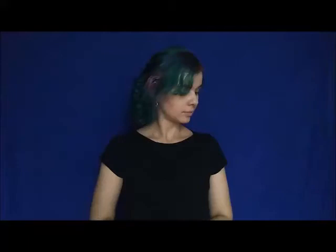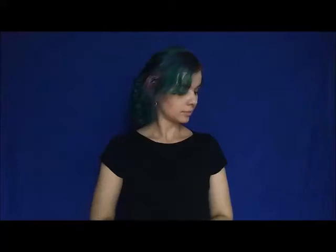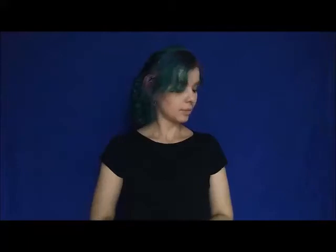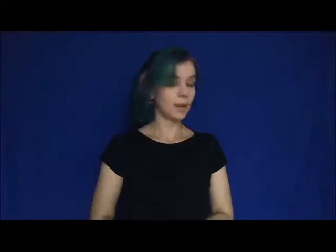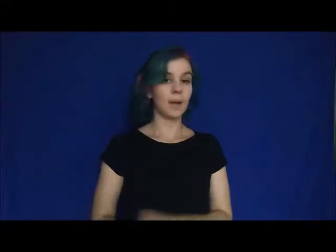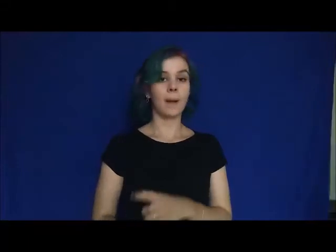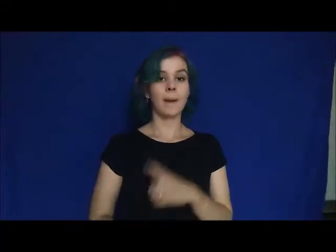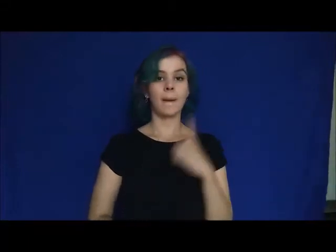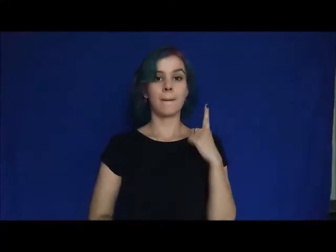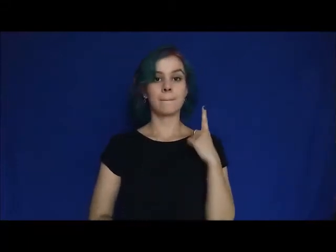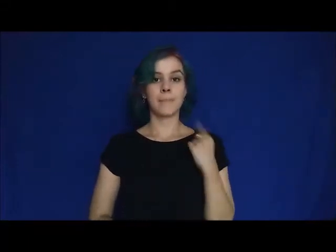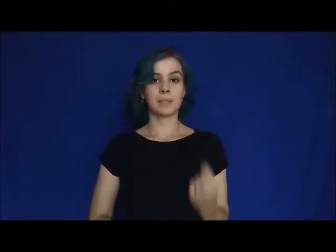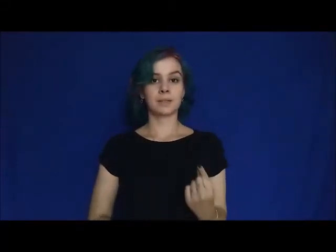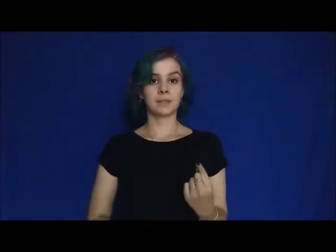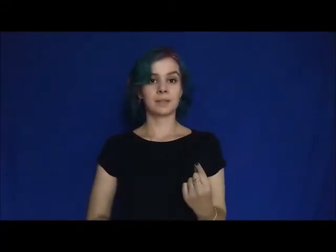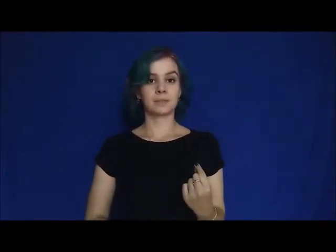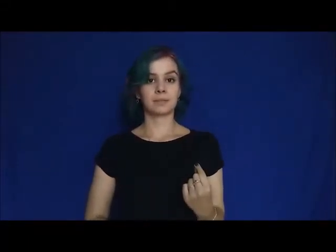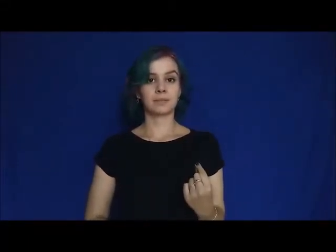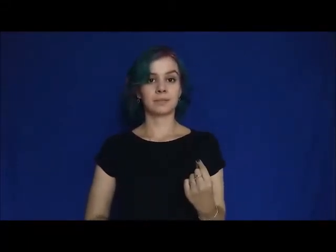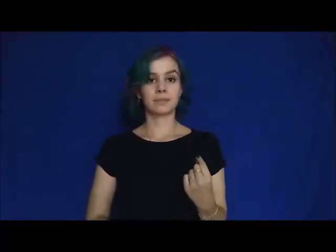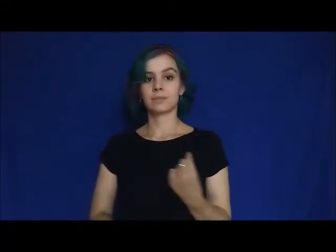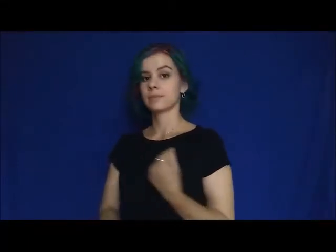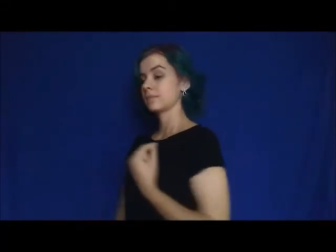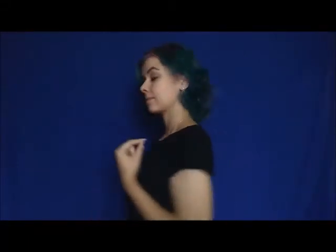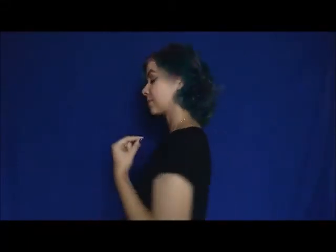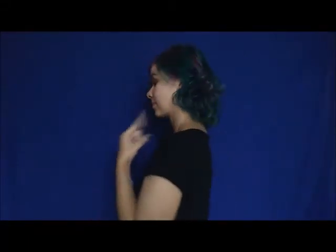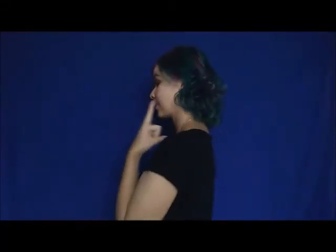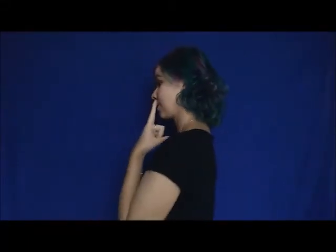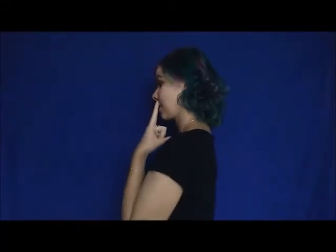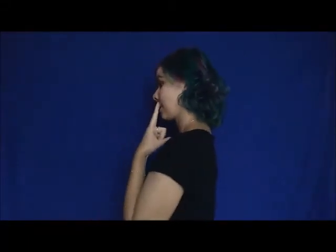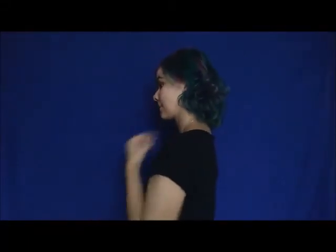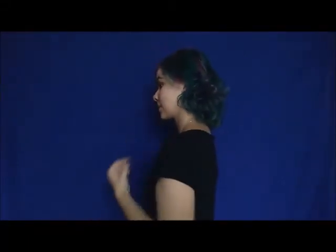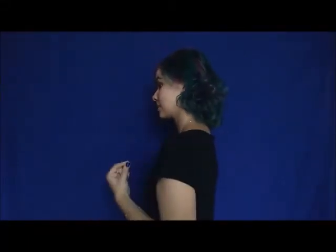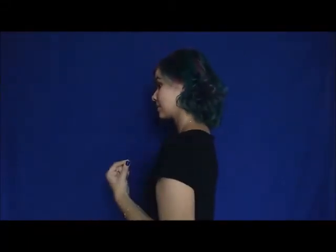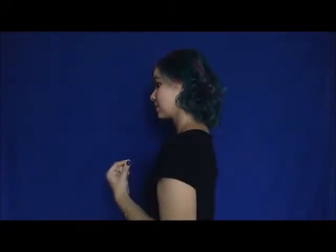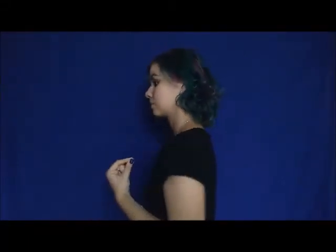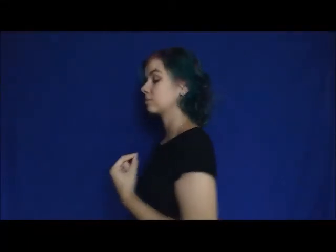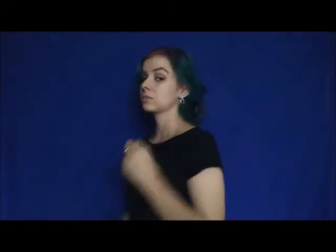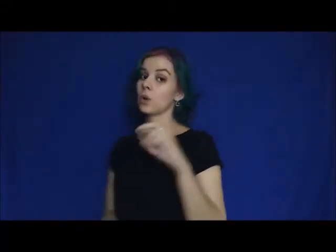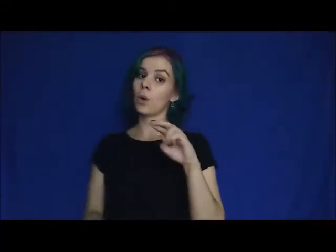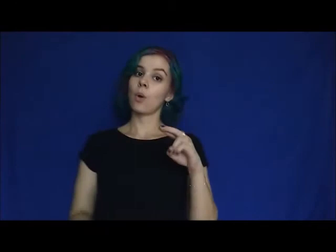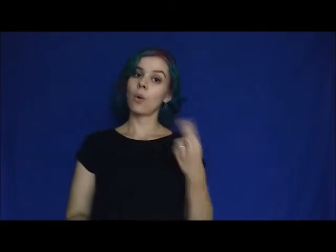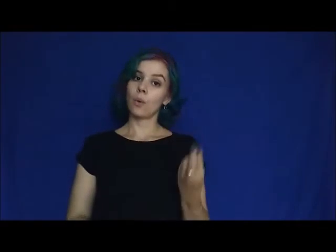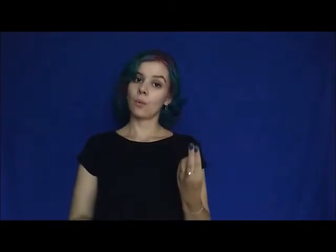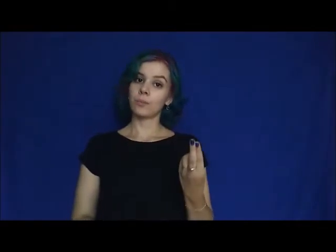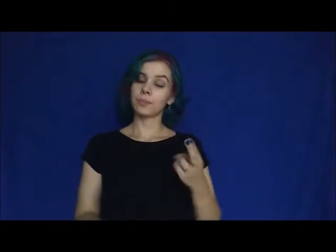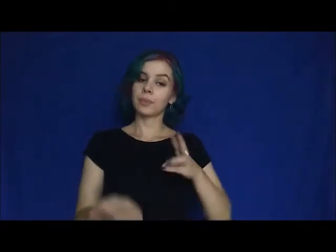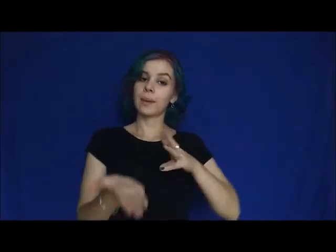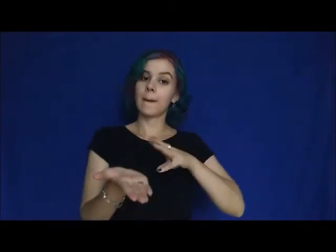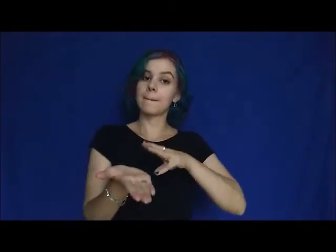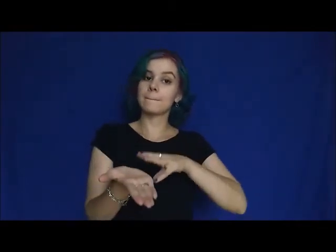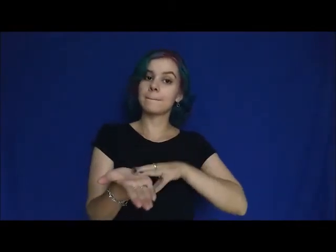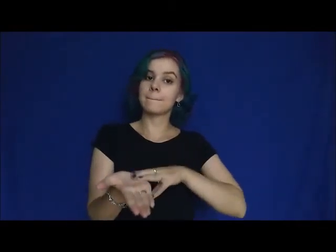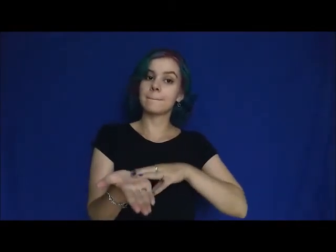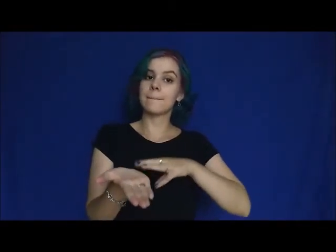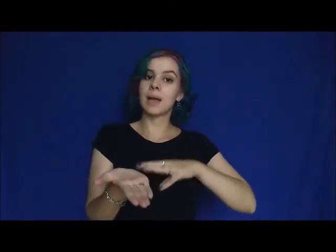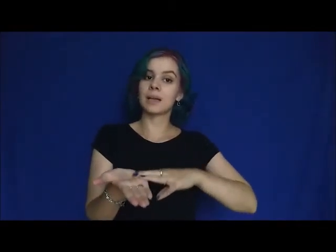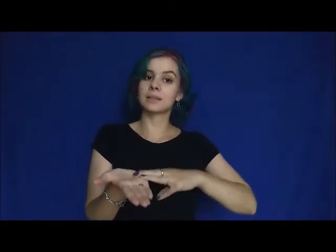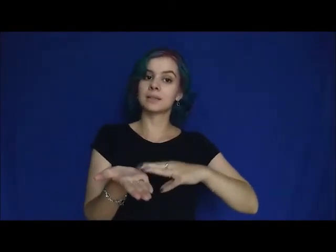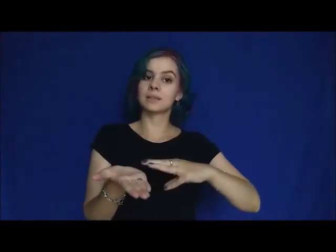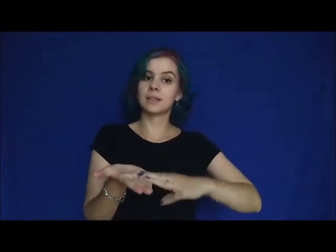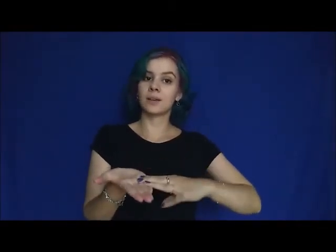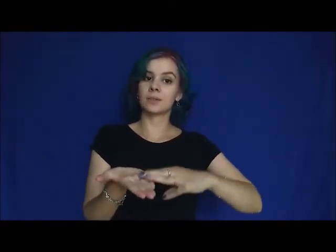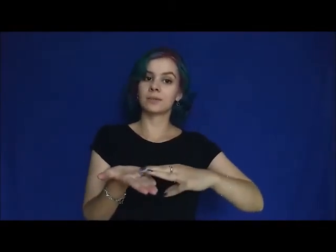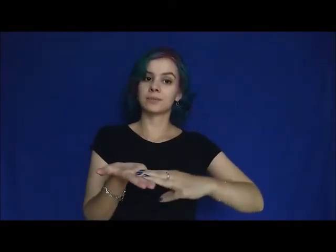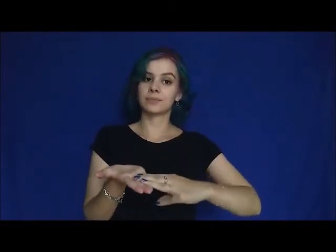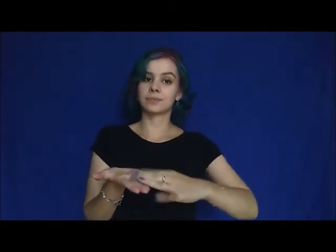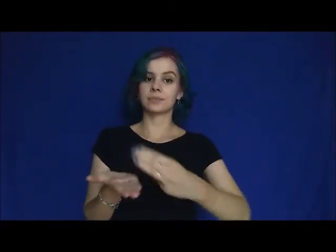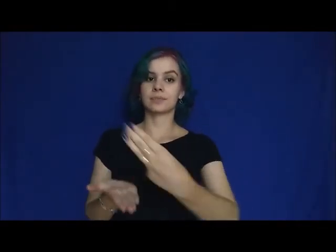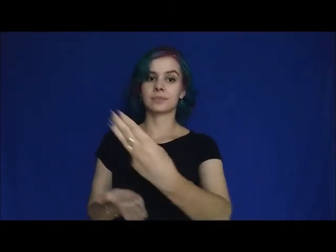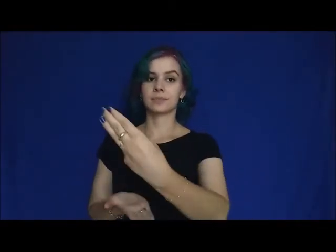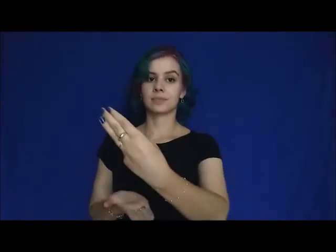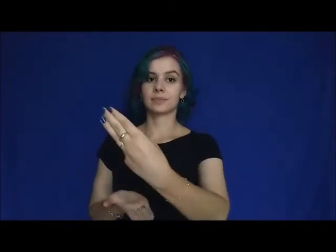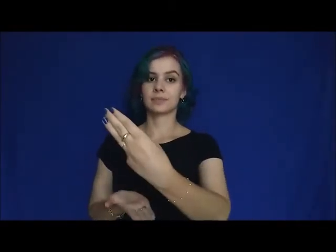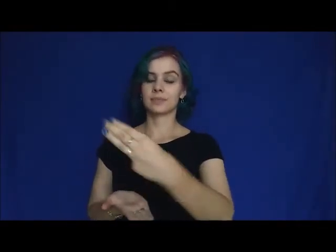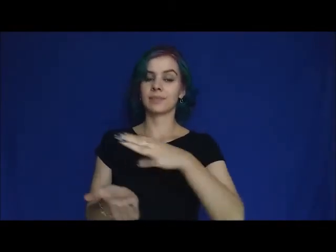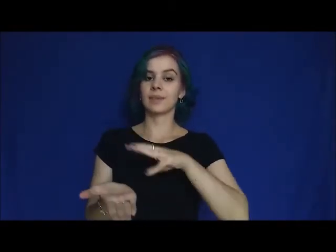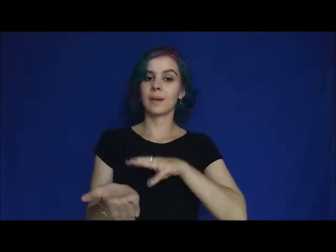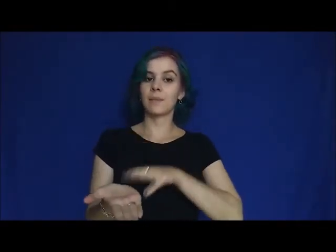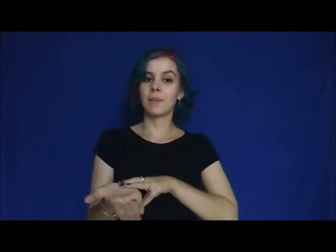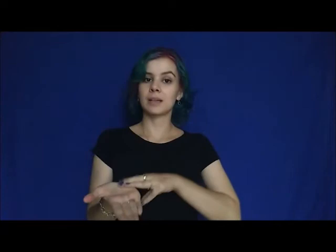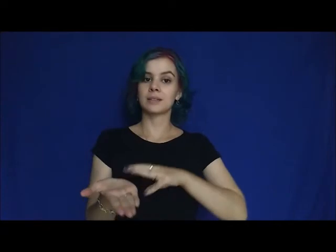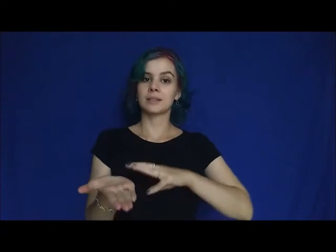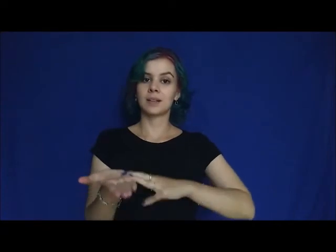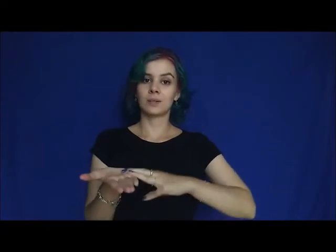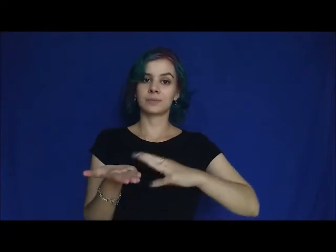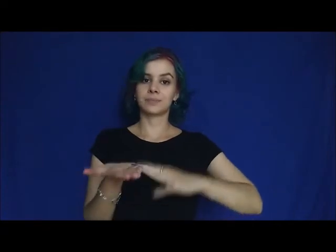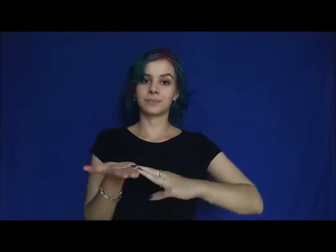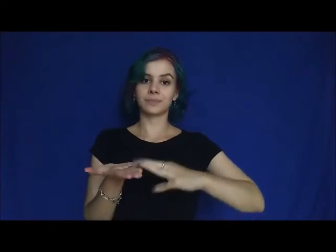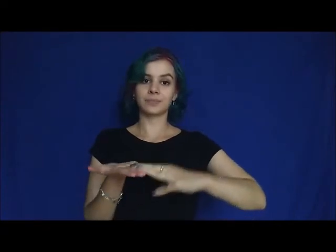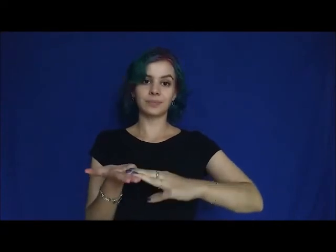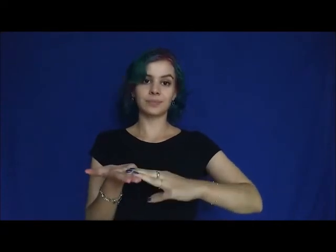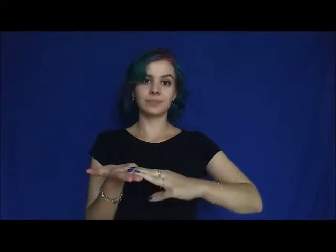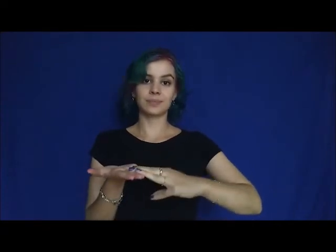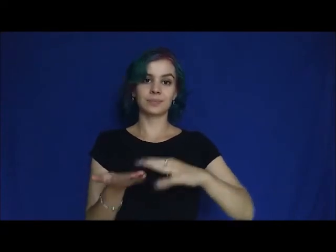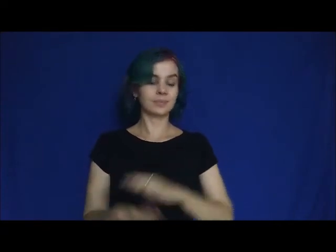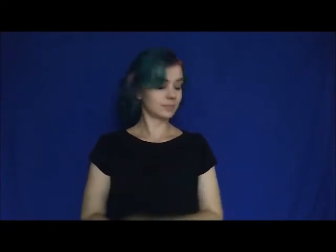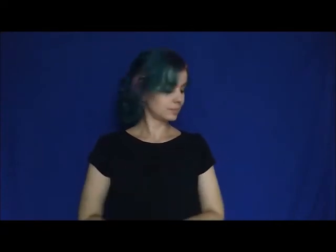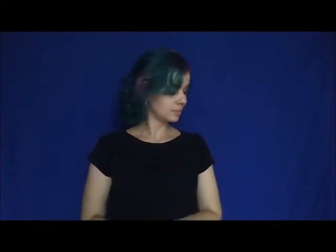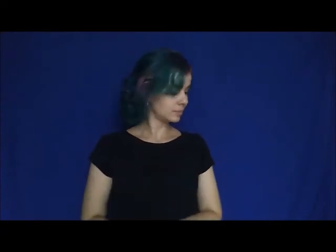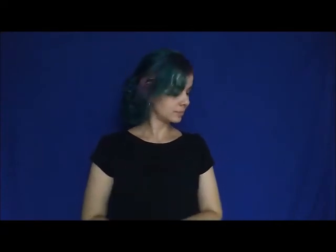Pastel